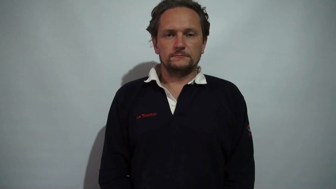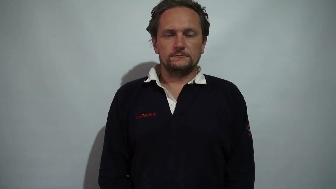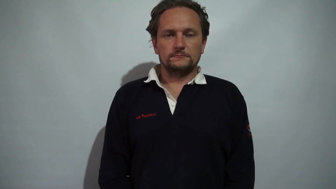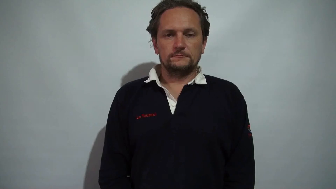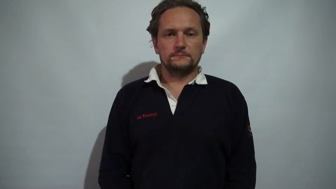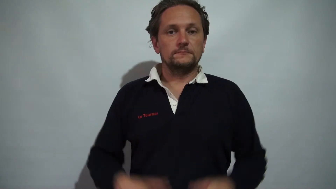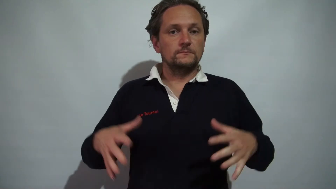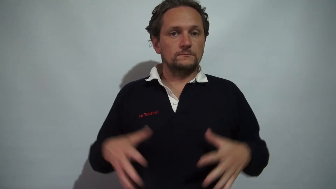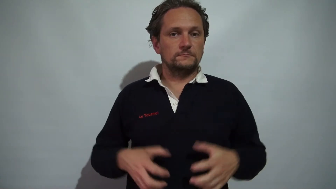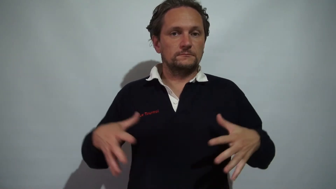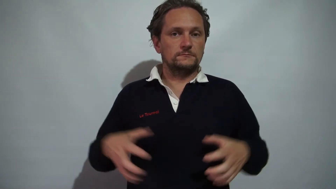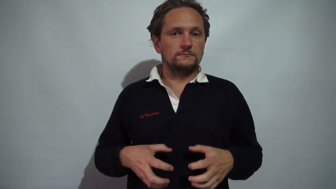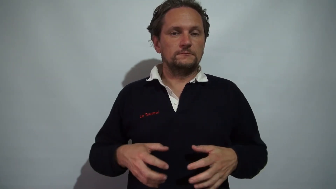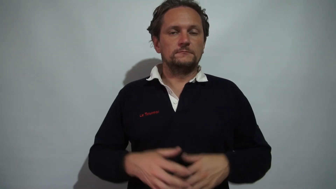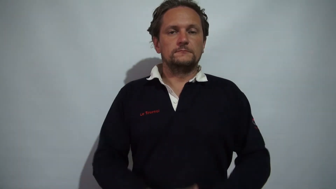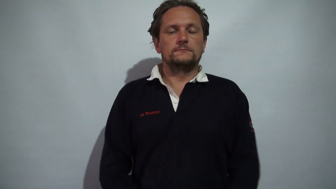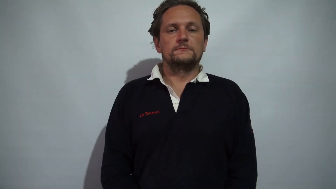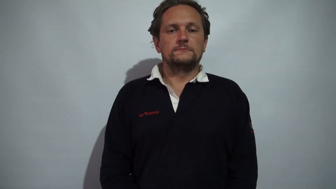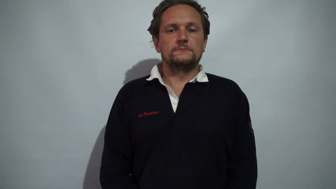Contractions